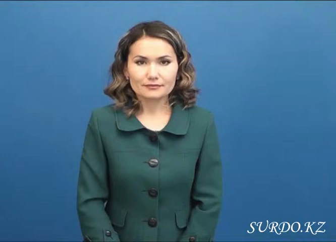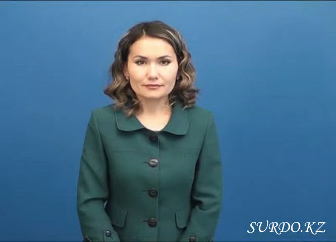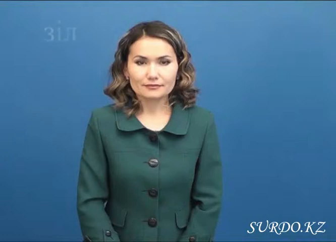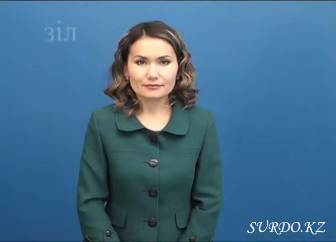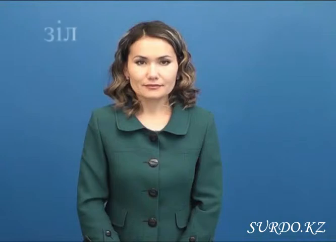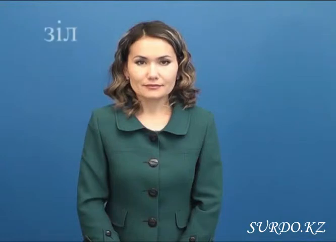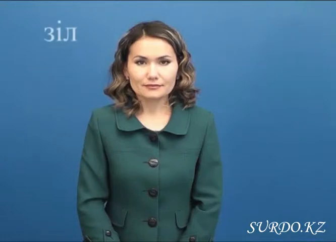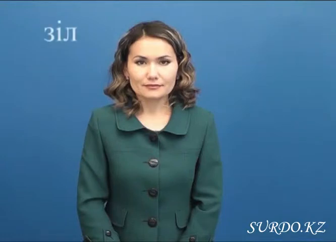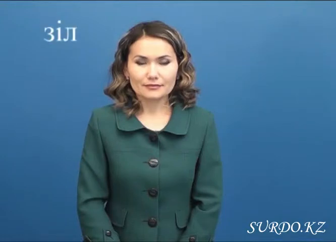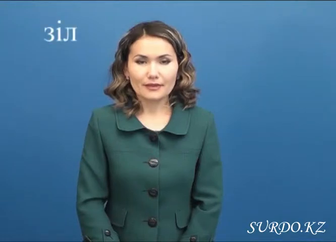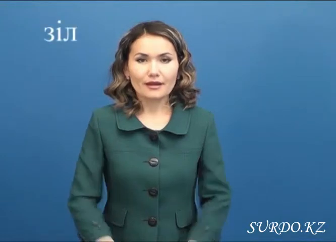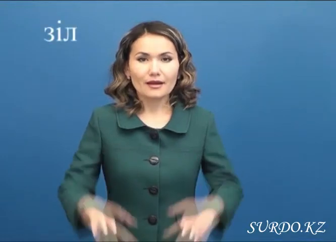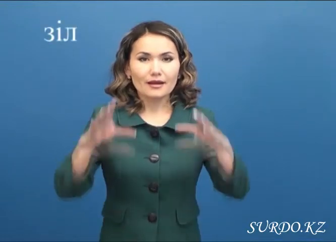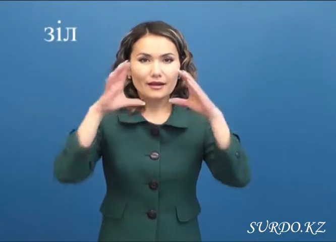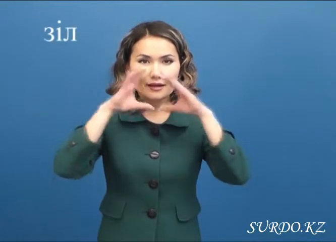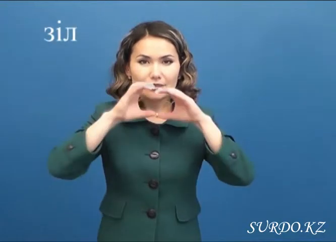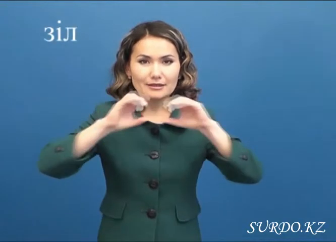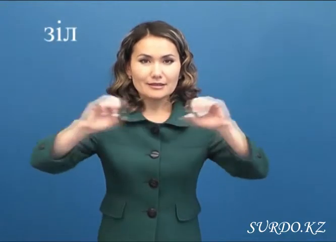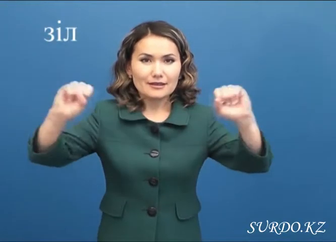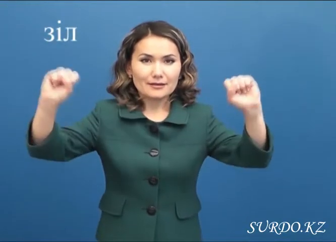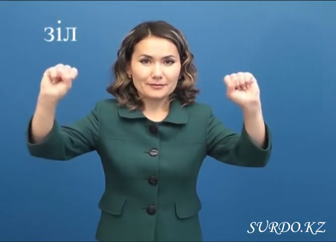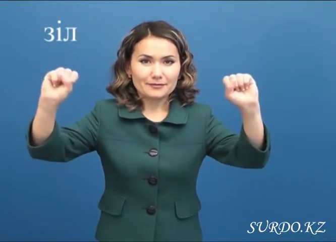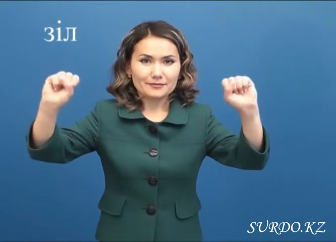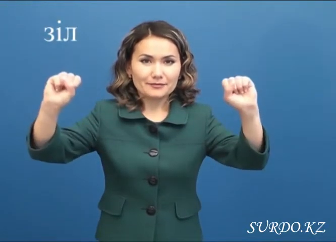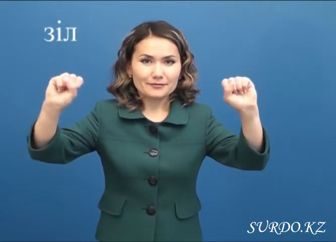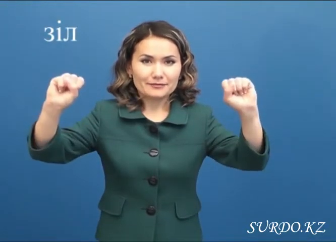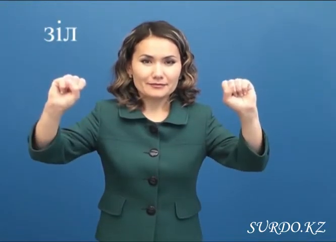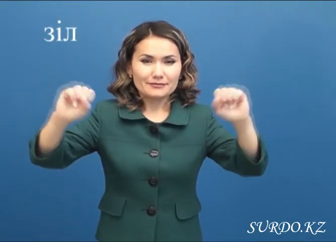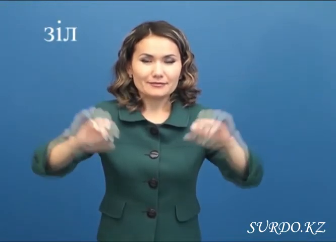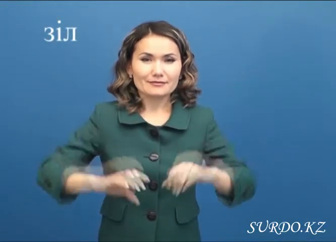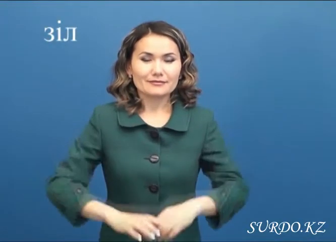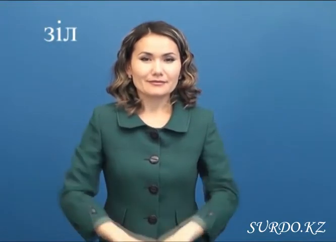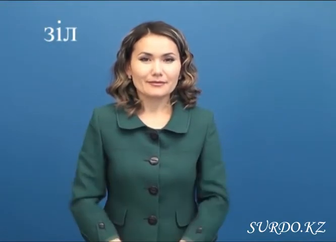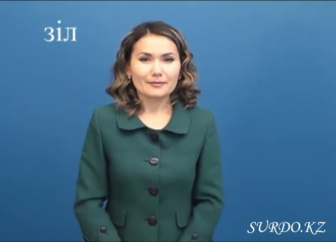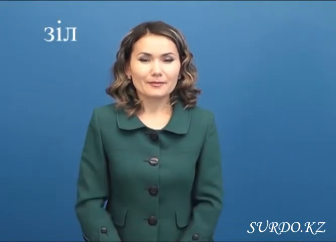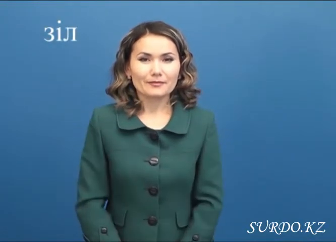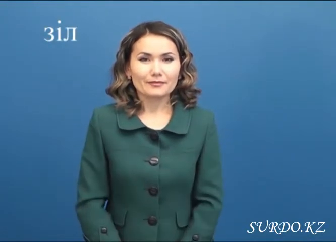Зіл